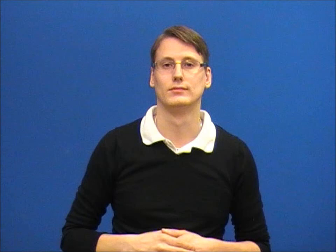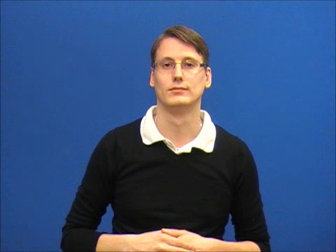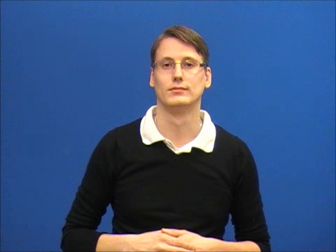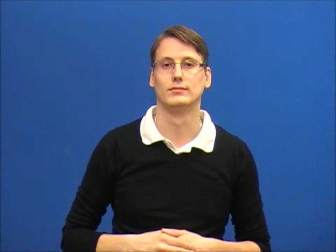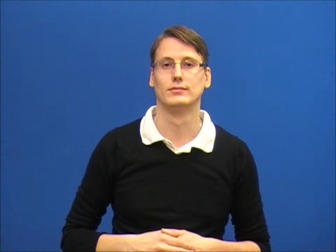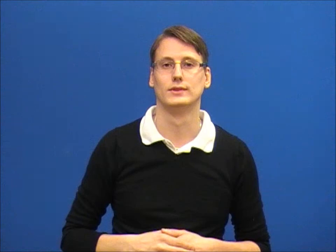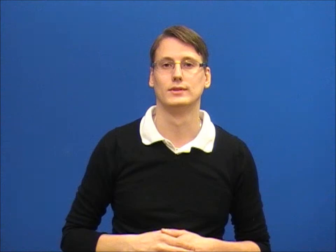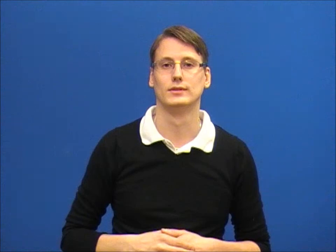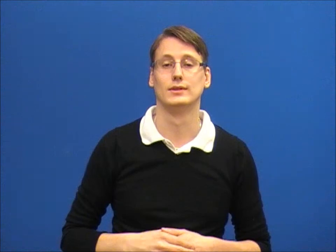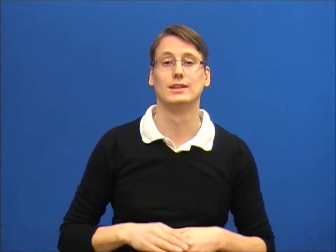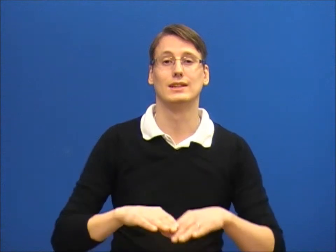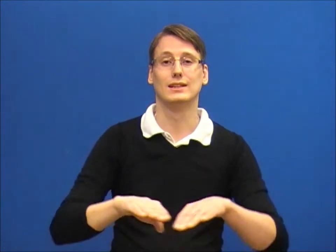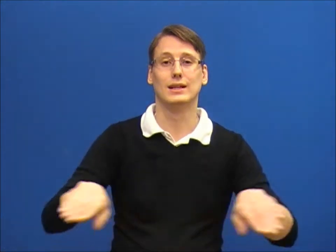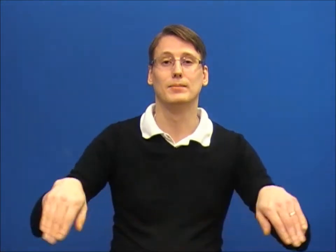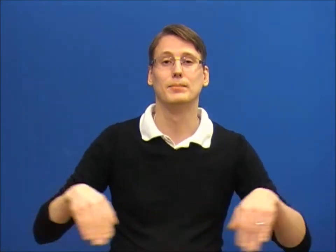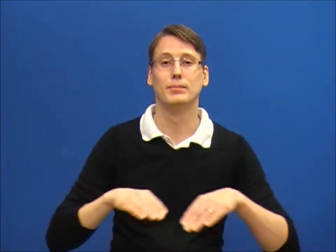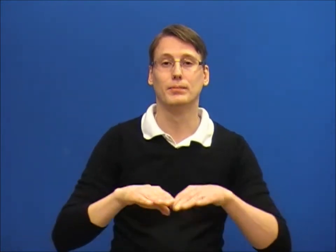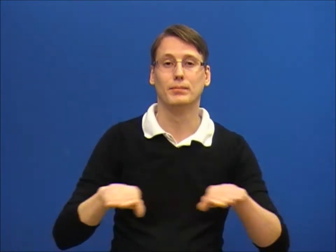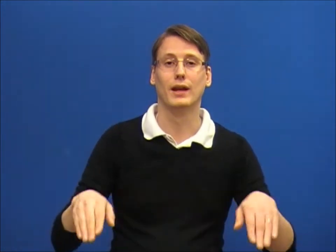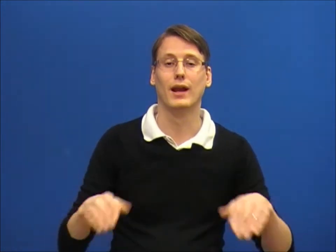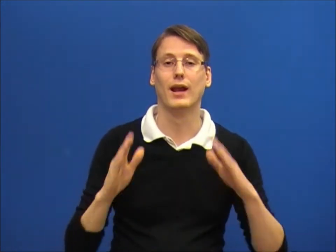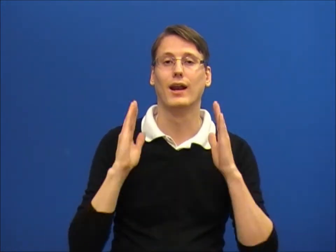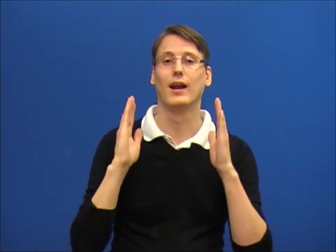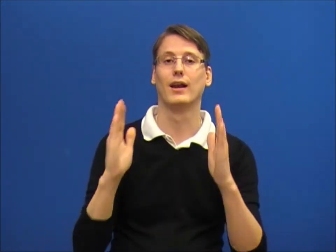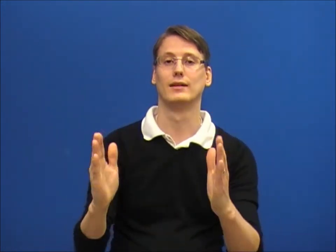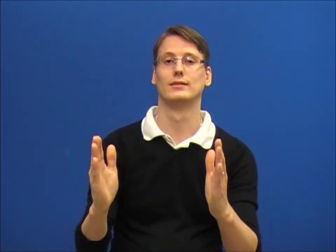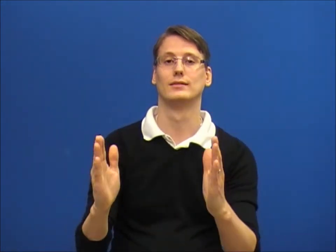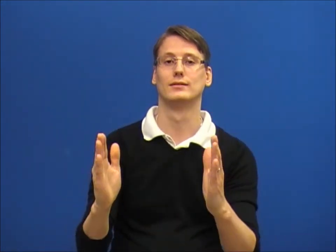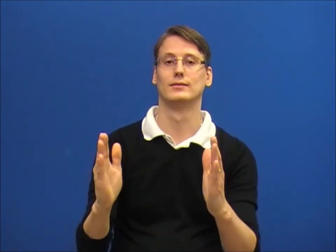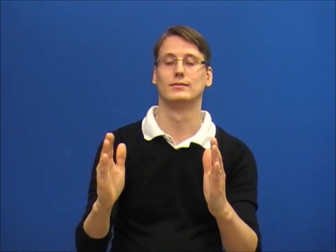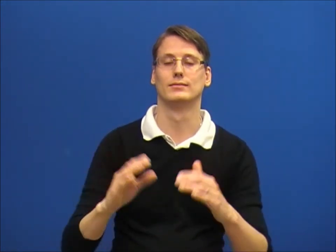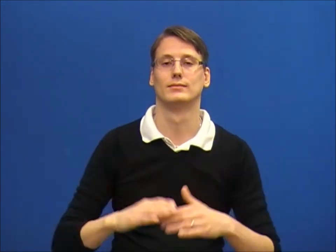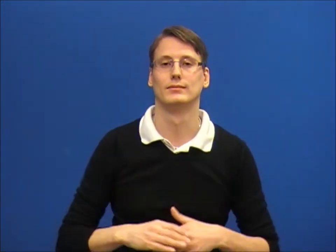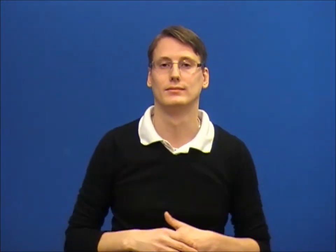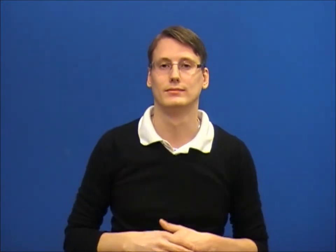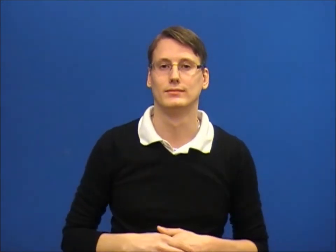SIMHALL